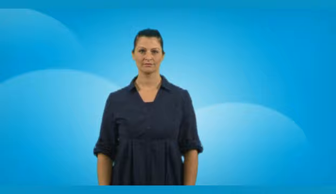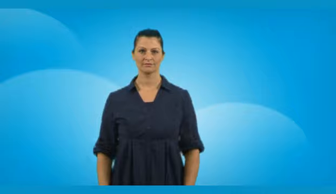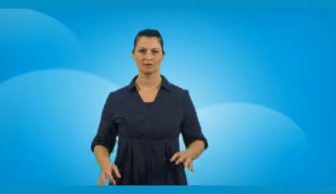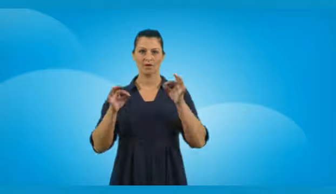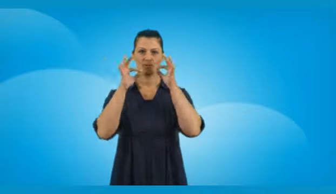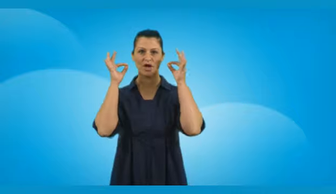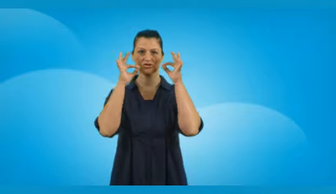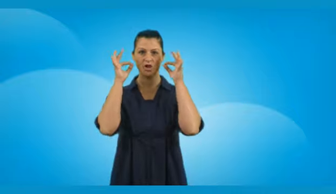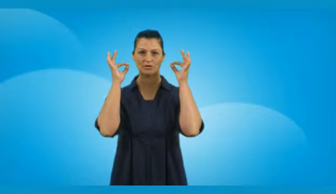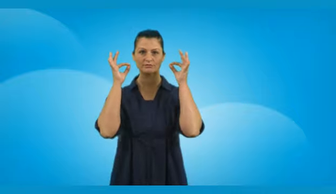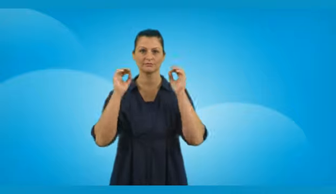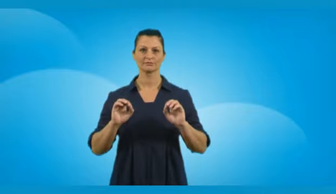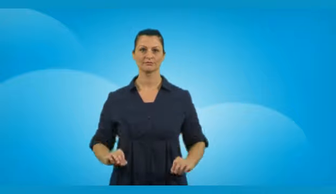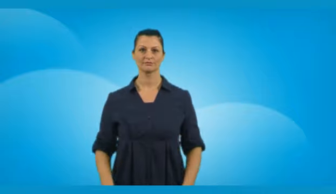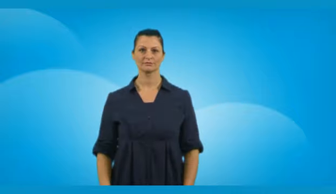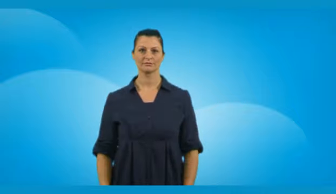Macska